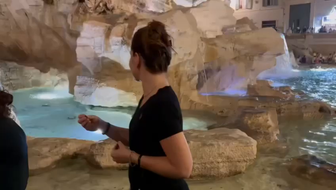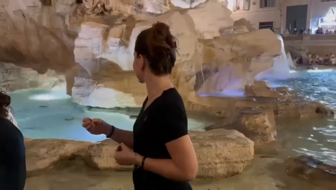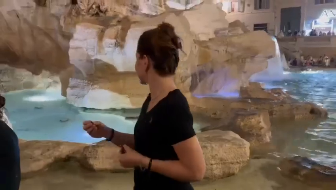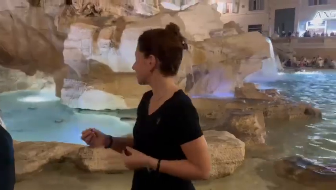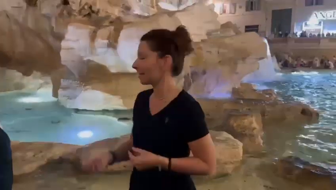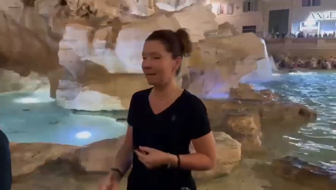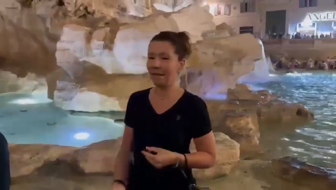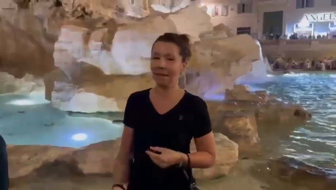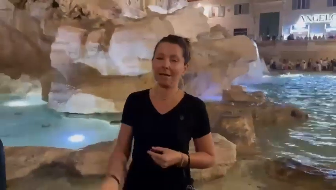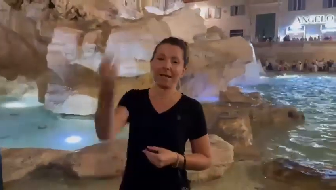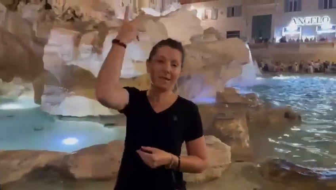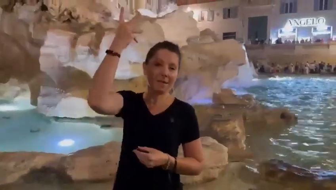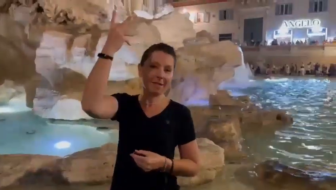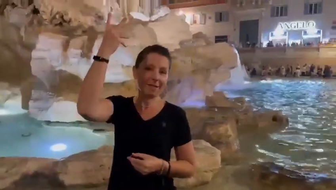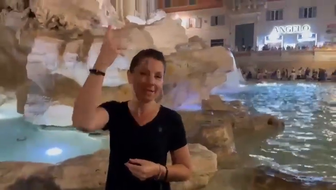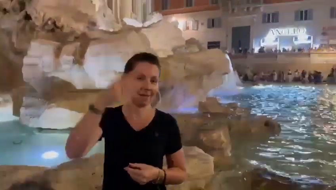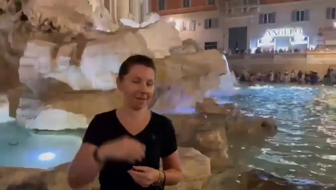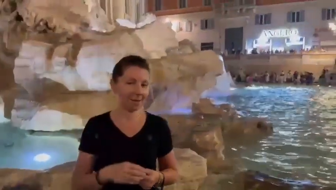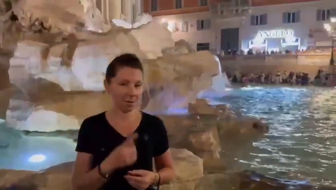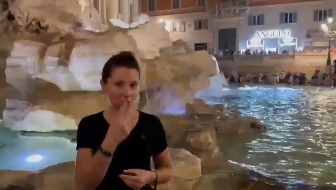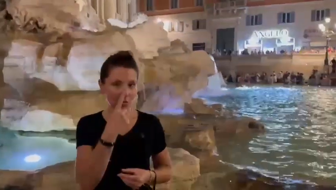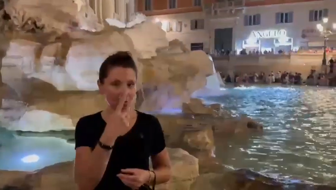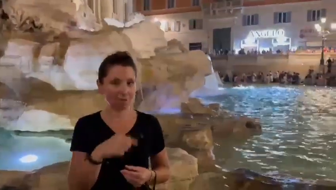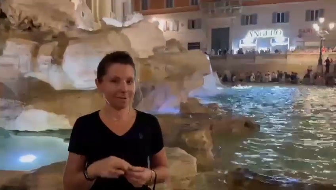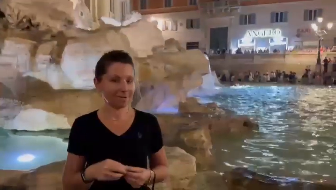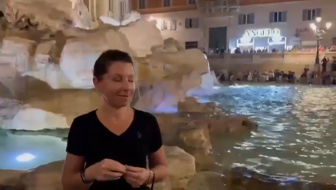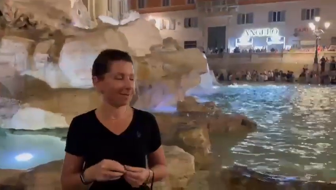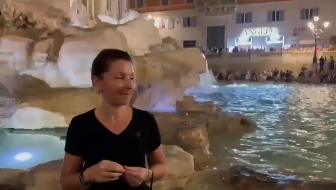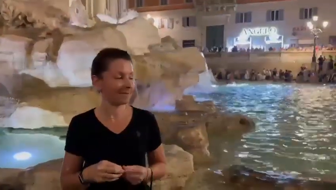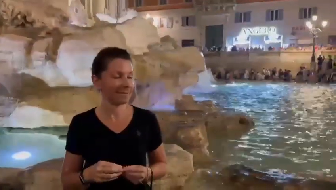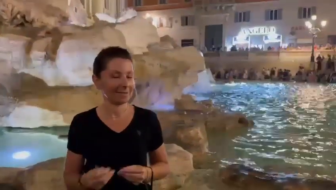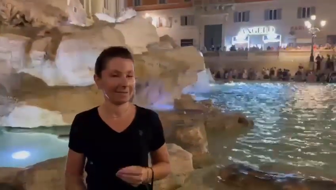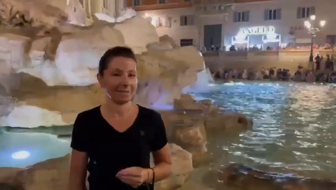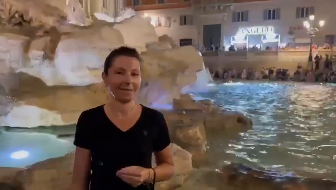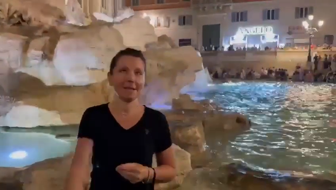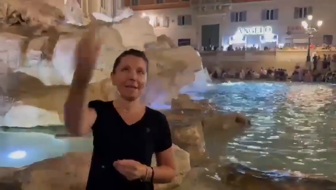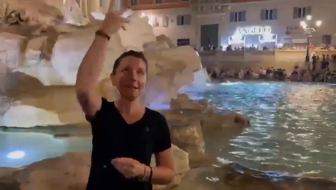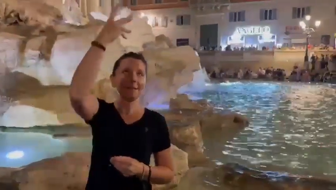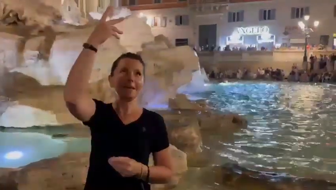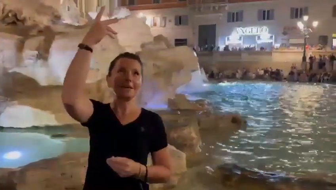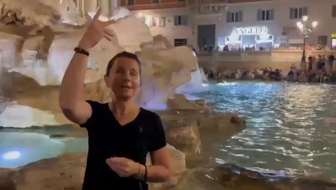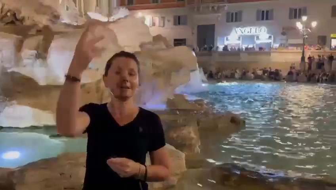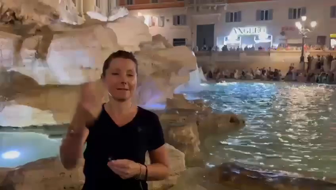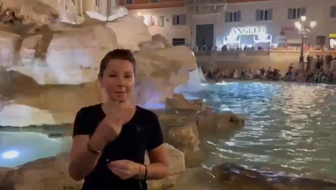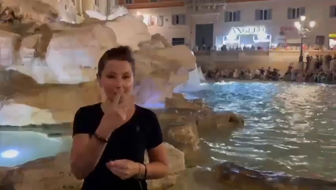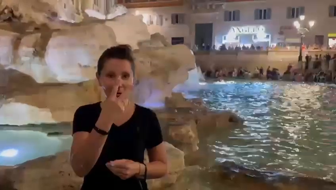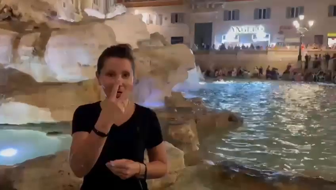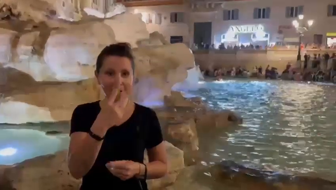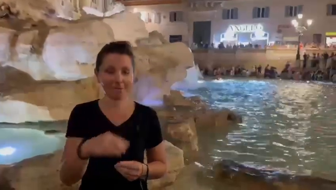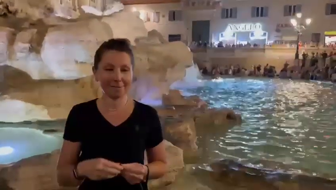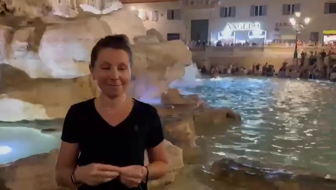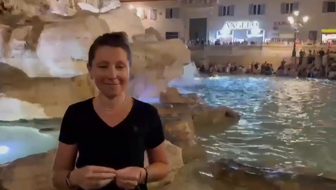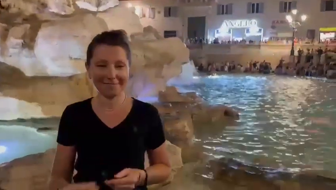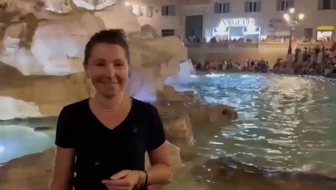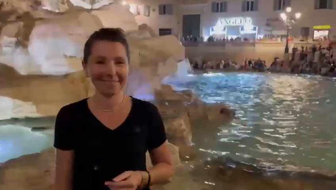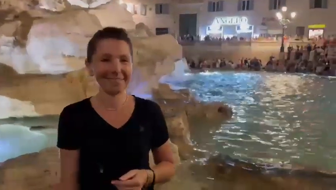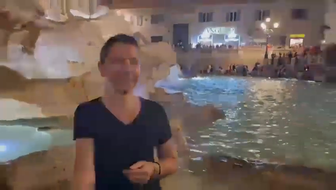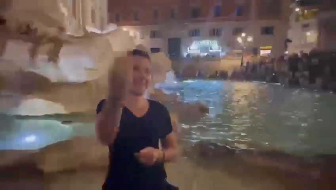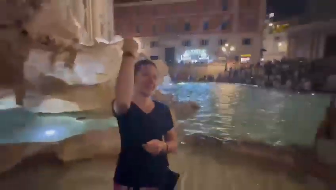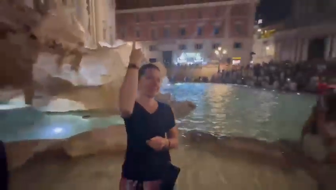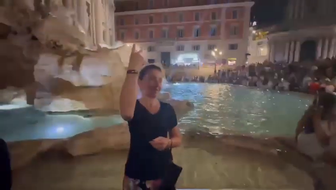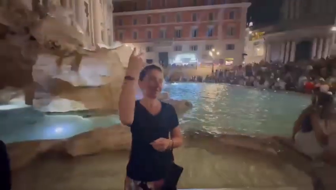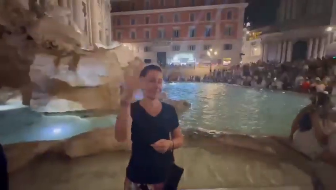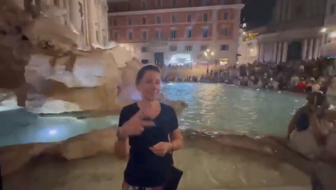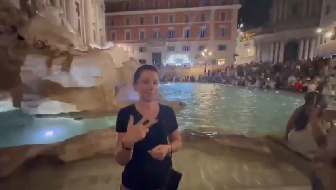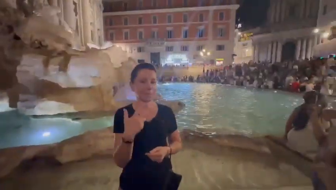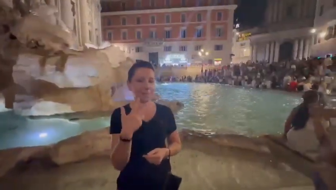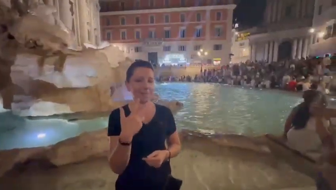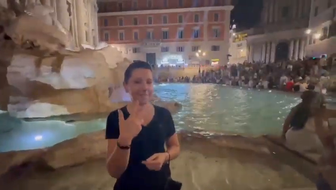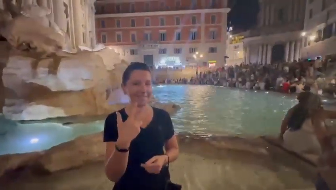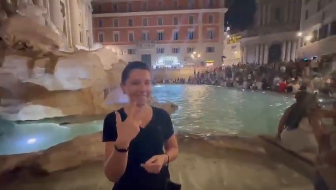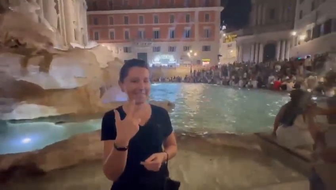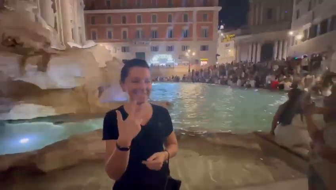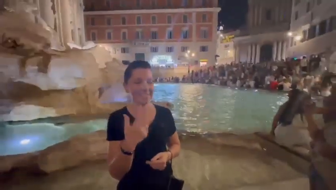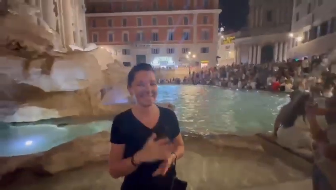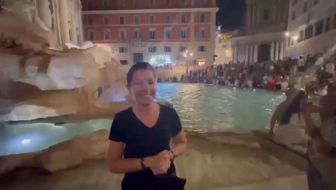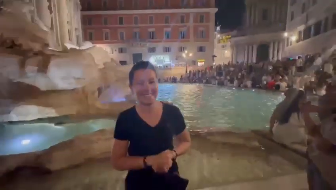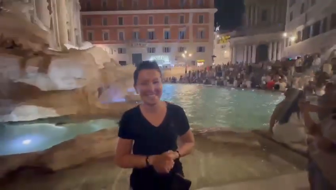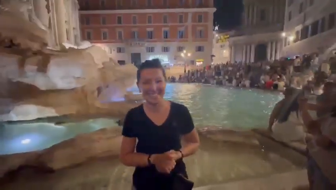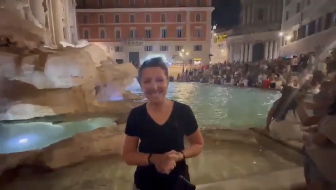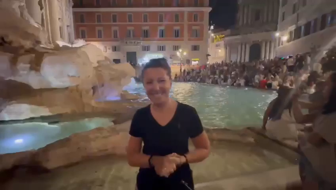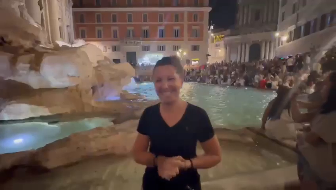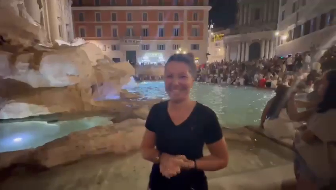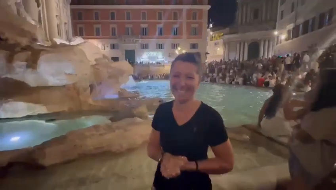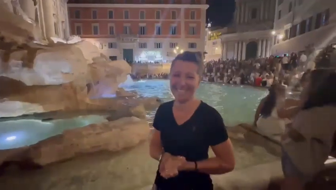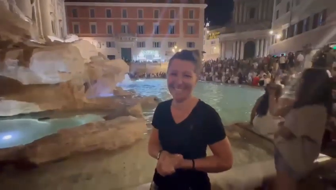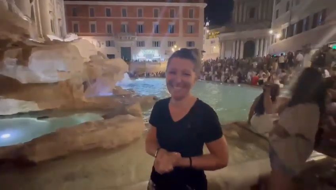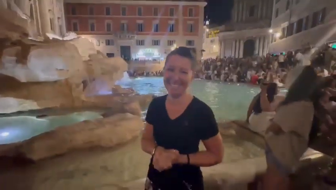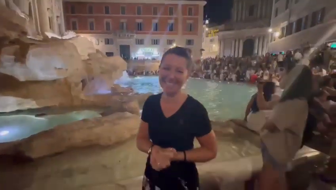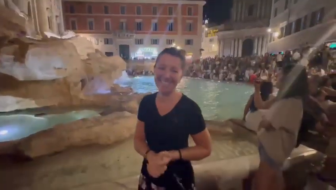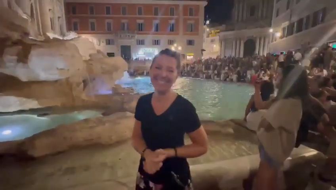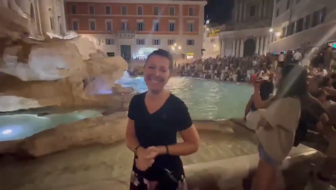Il mio cuore è qui….